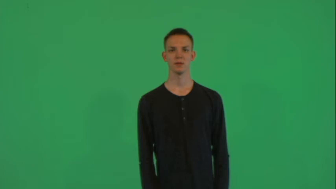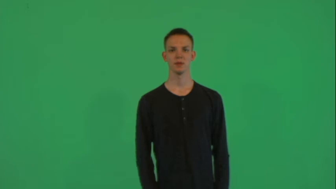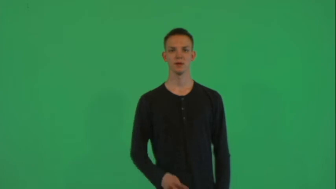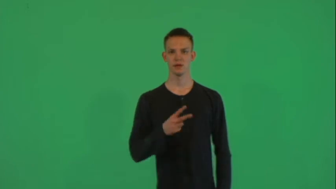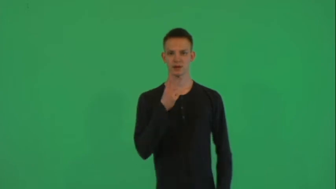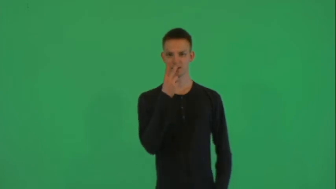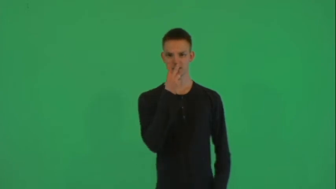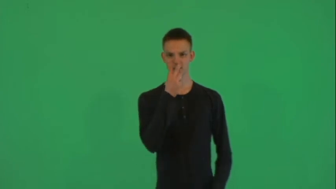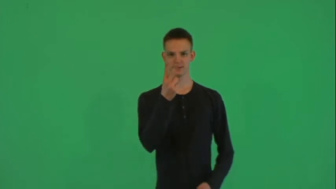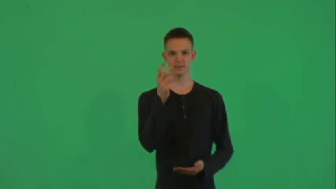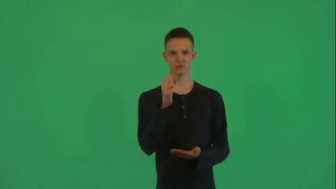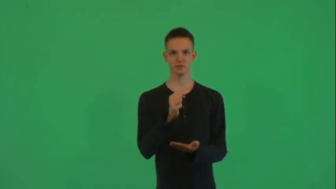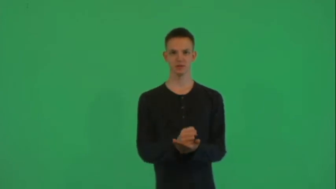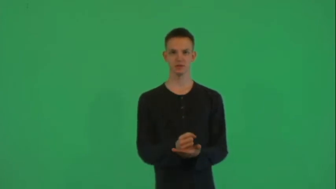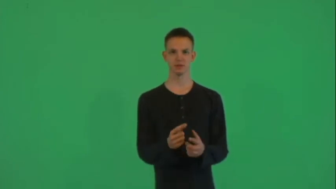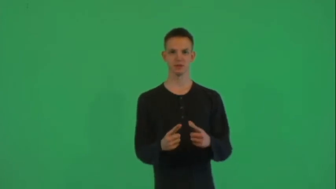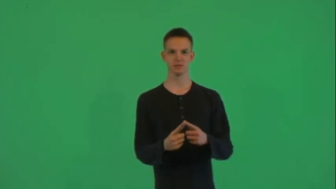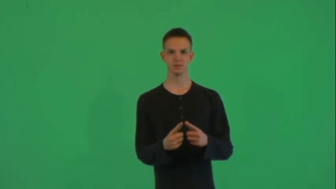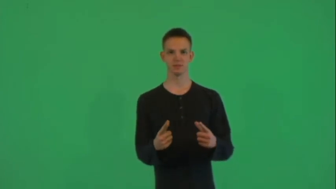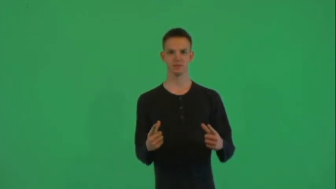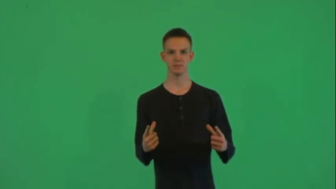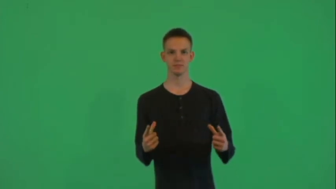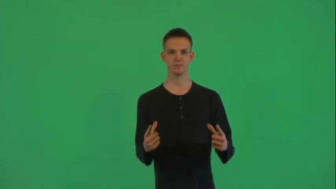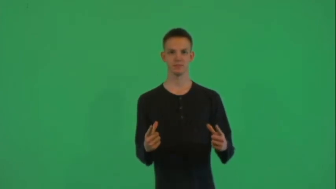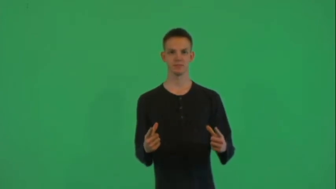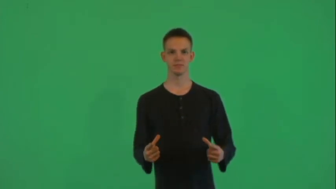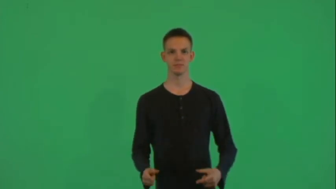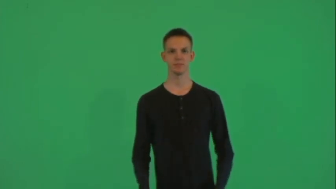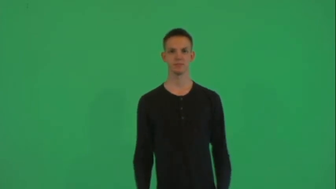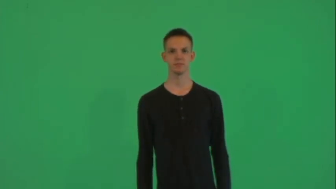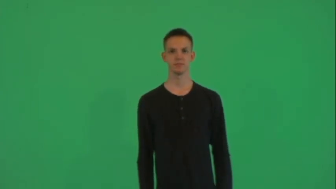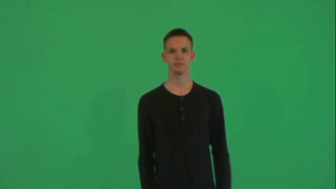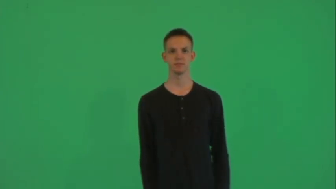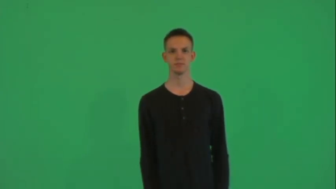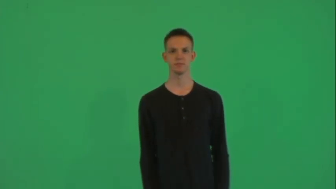zaświadczenie